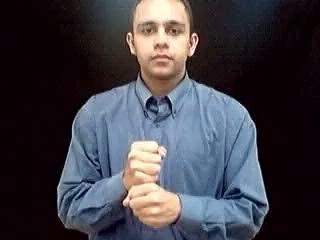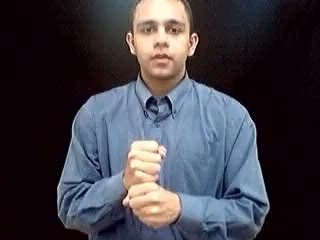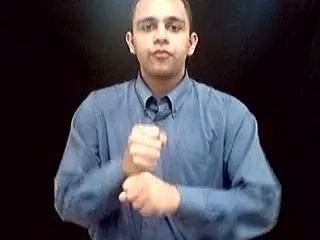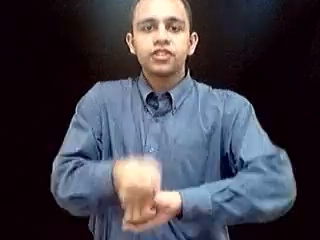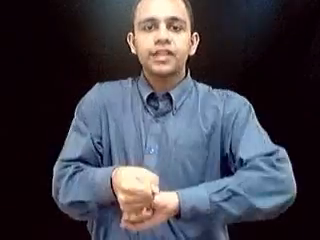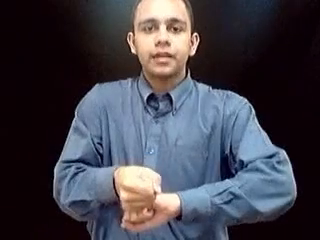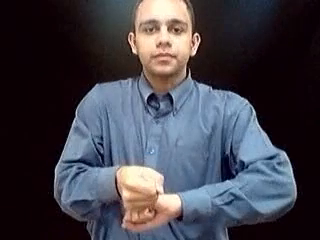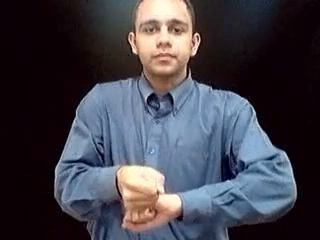forcar